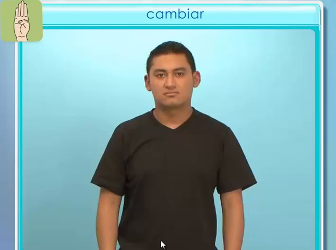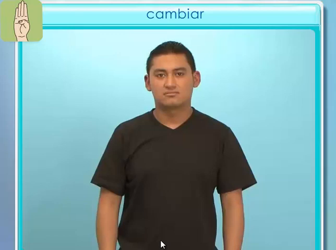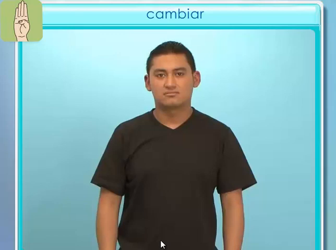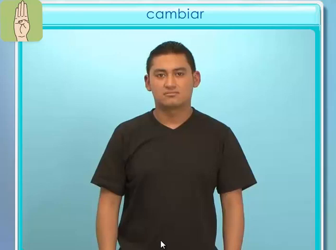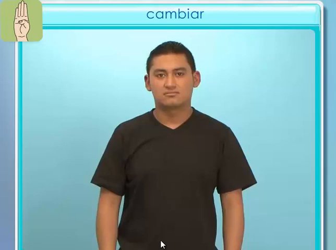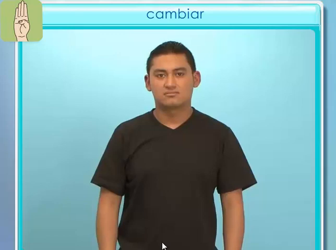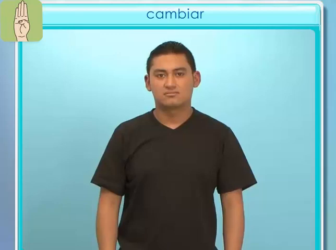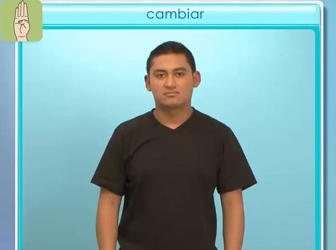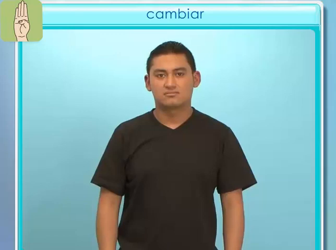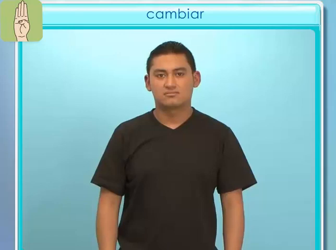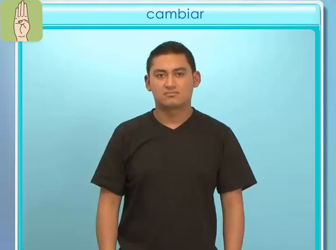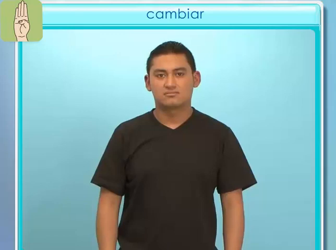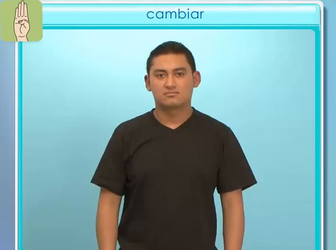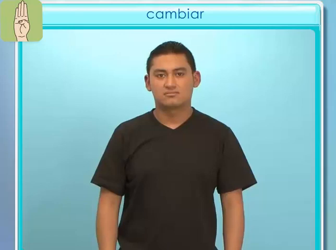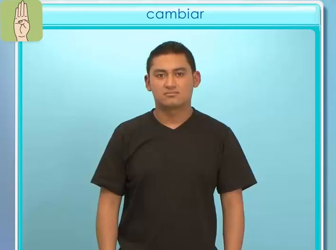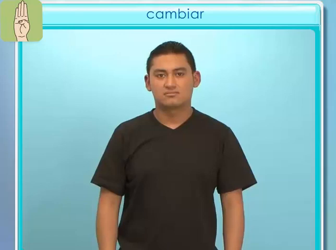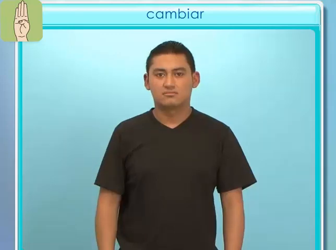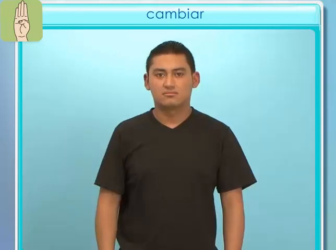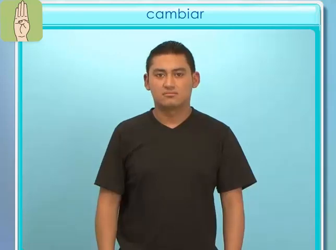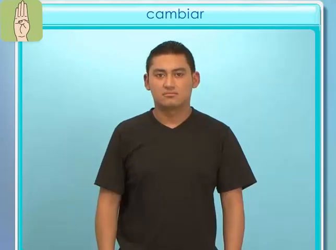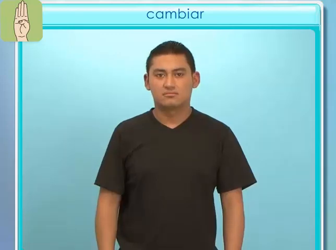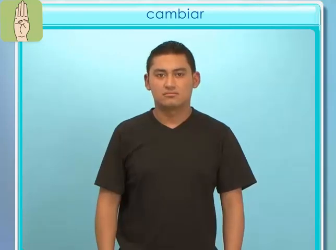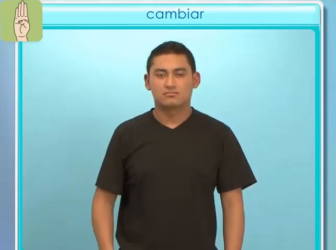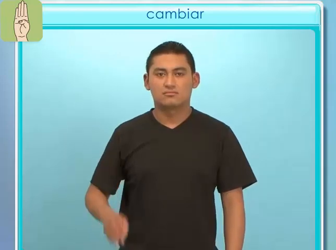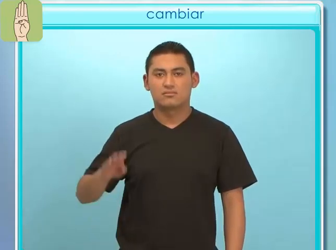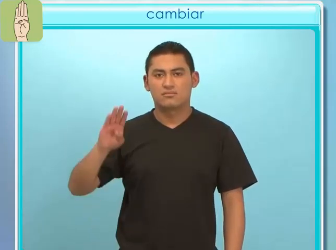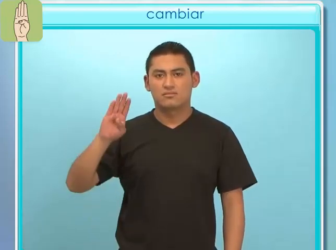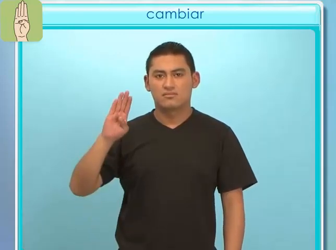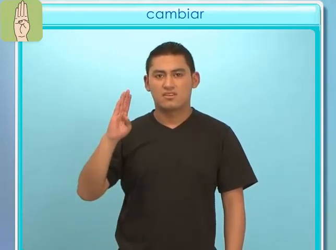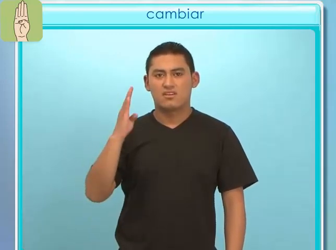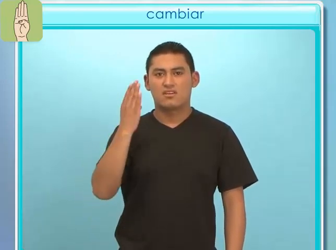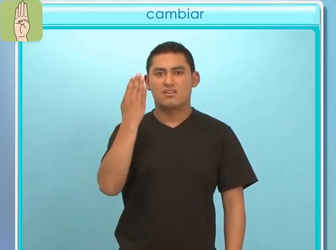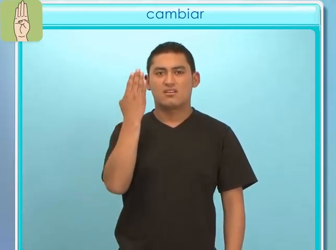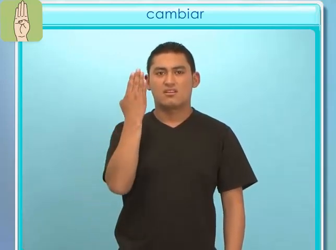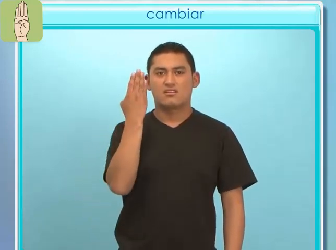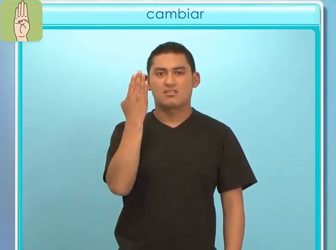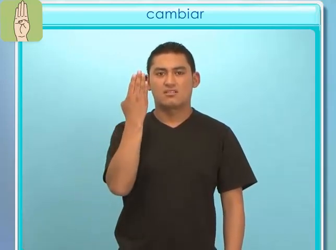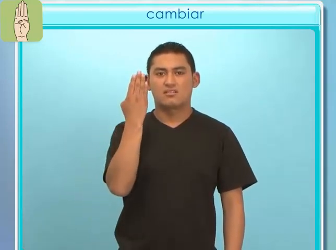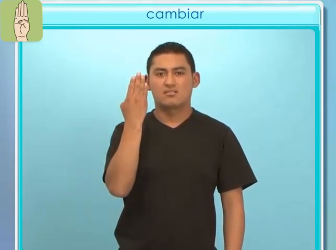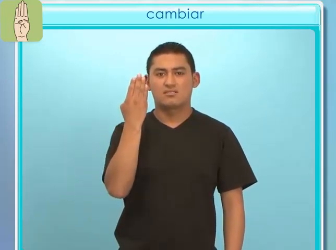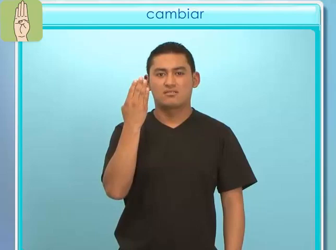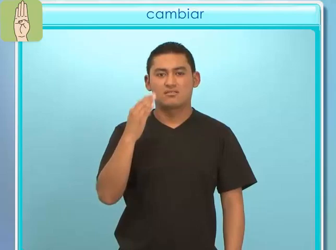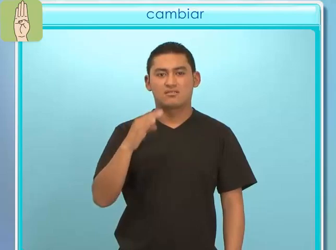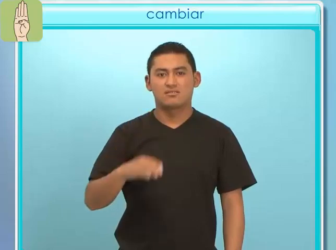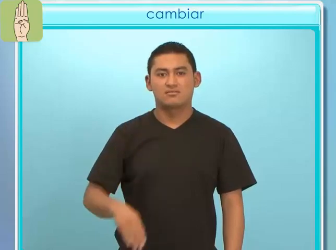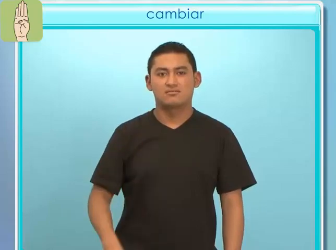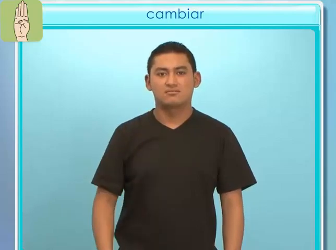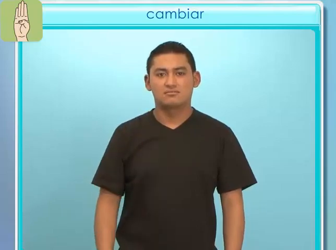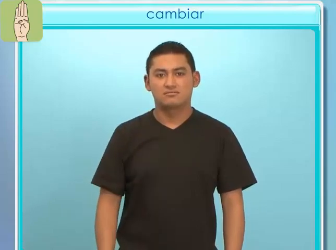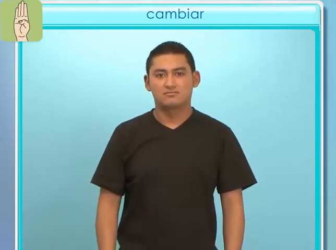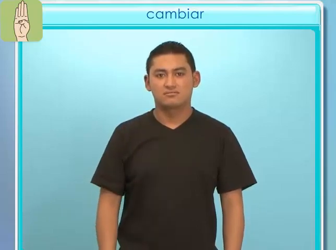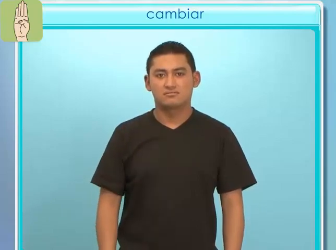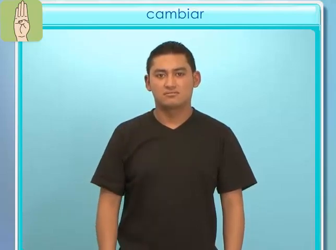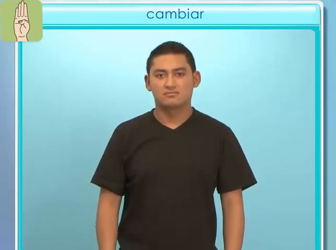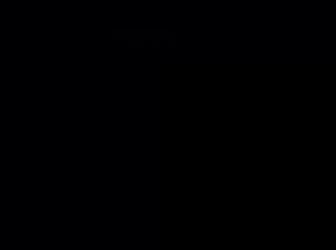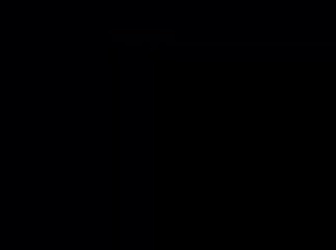CAMBIAR